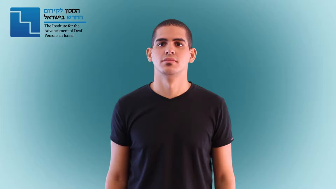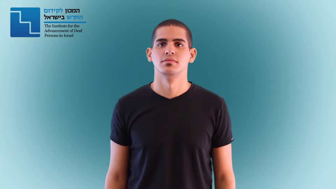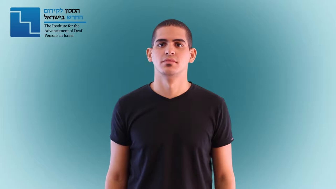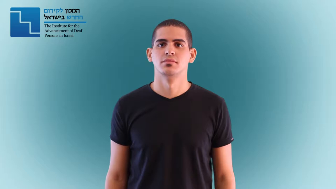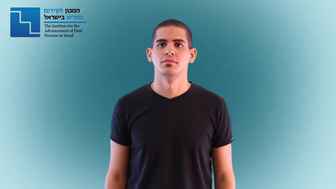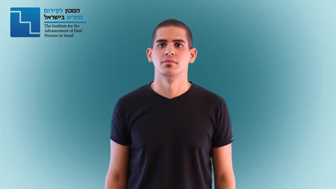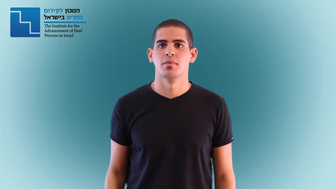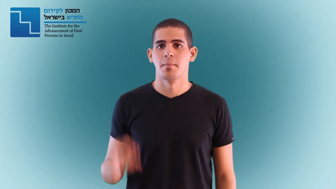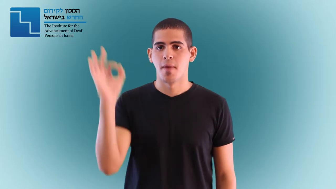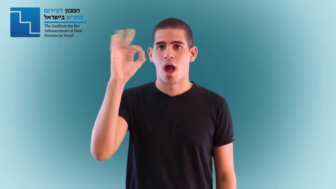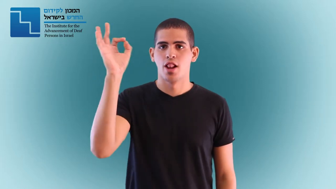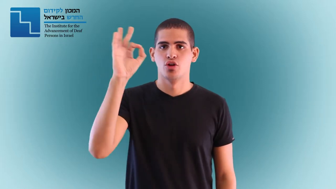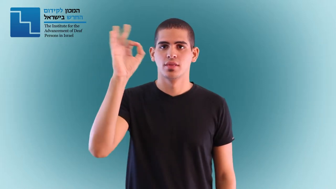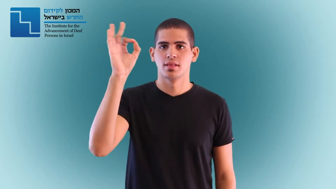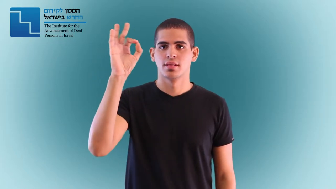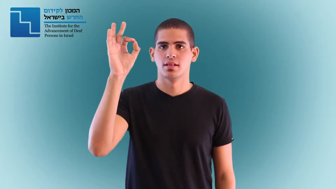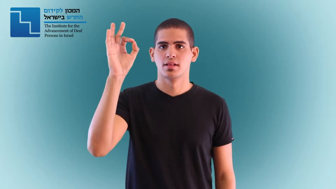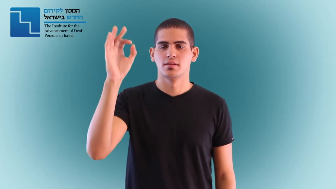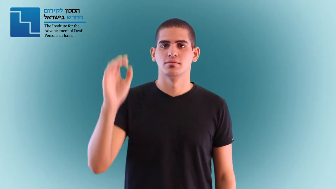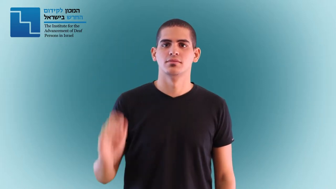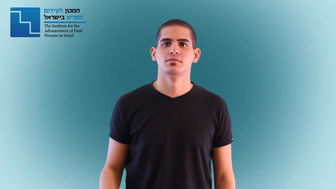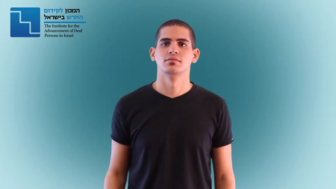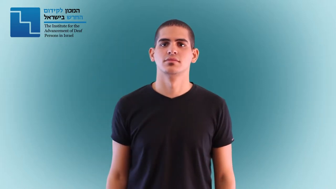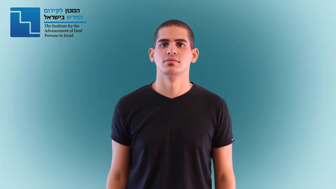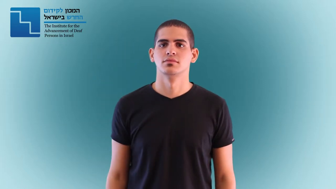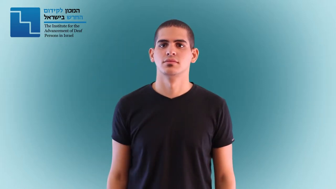מעלות